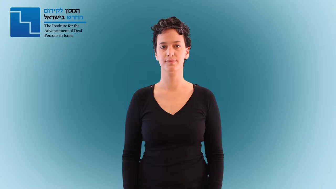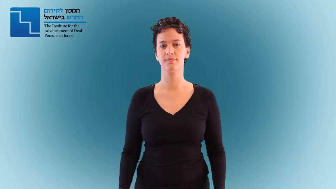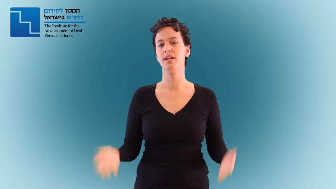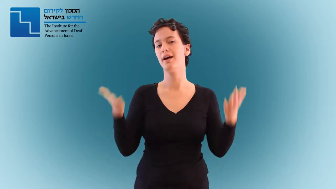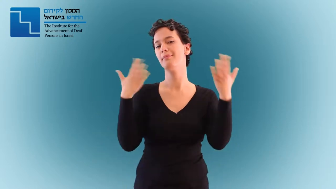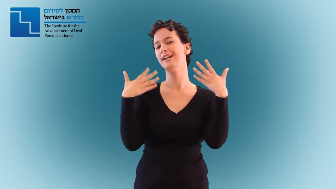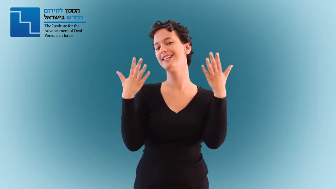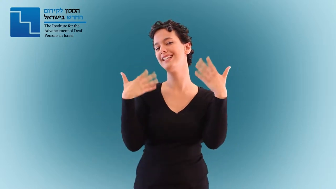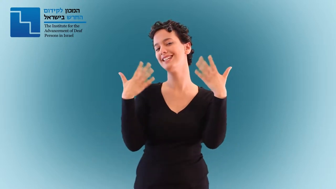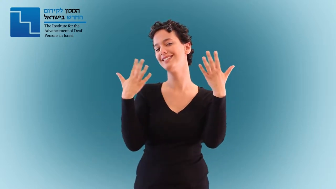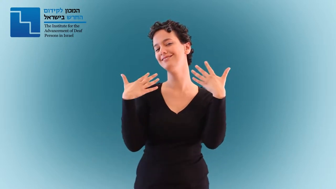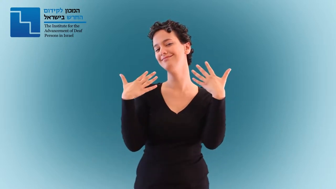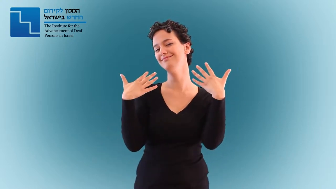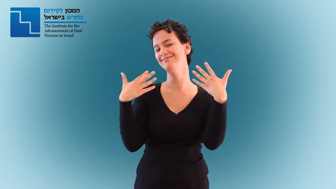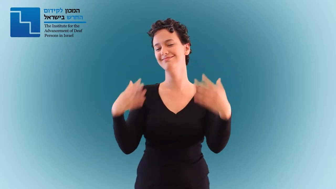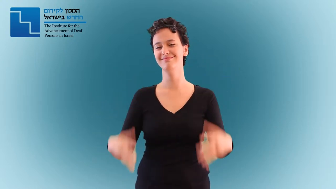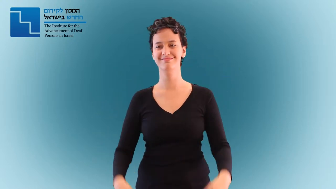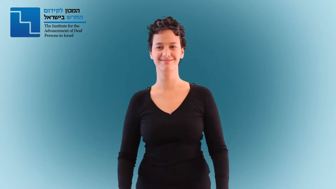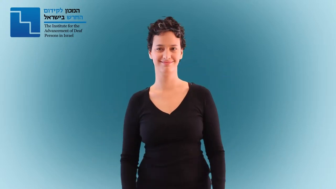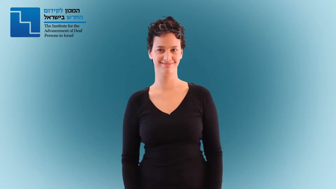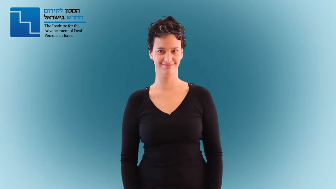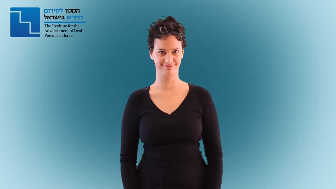פיקניק